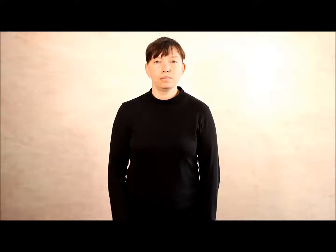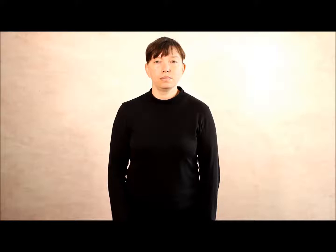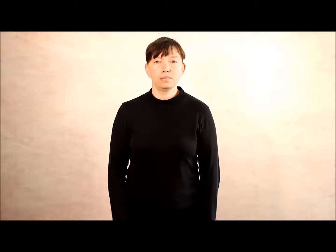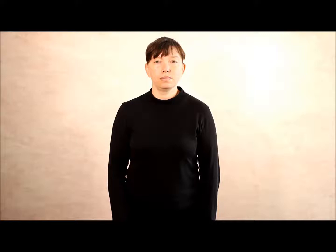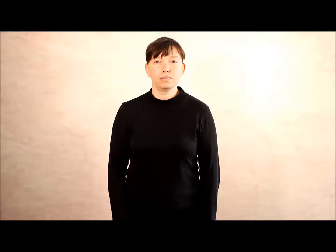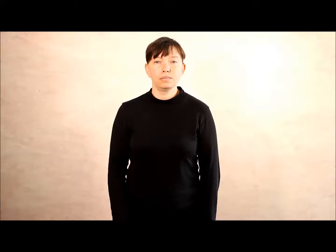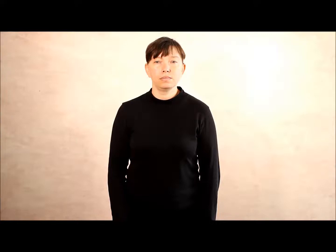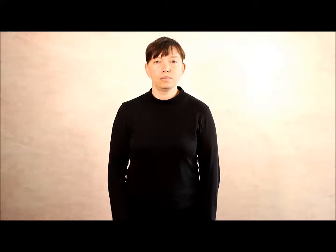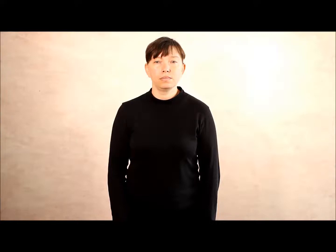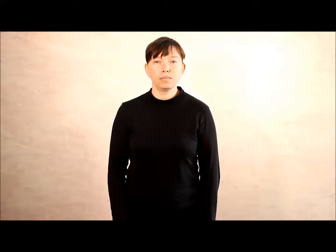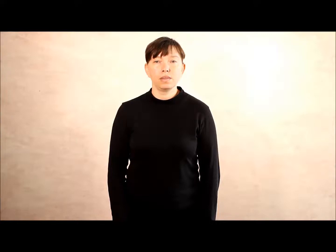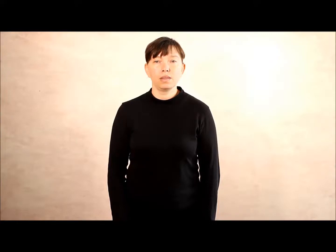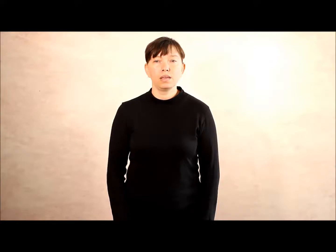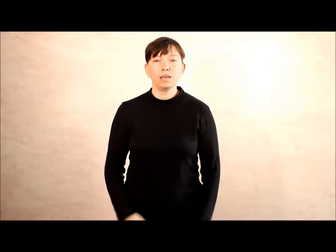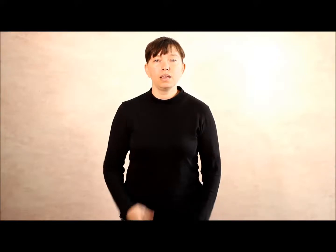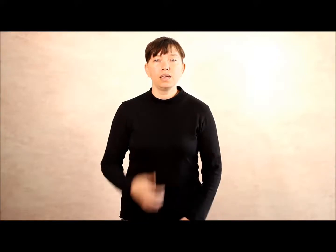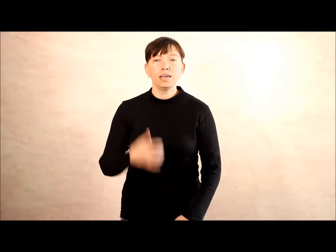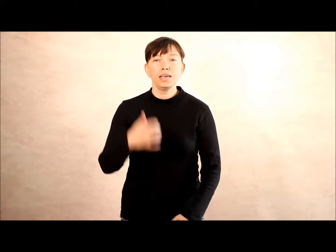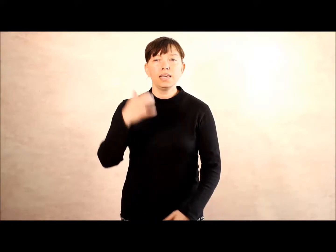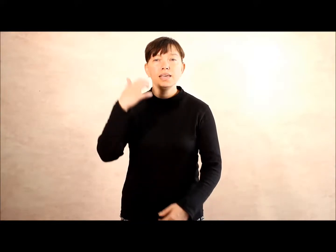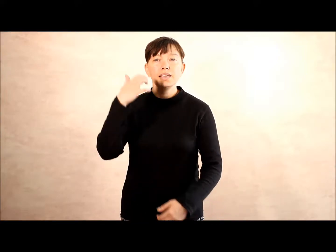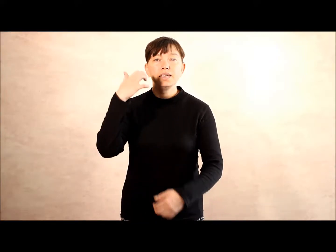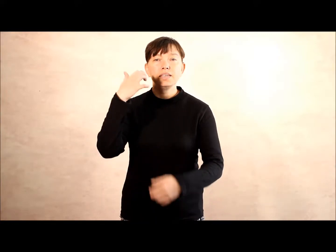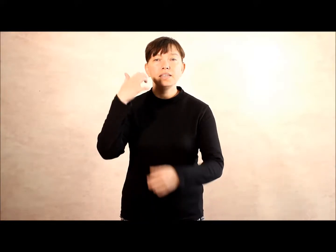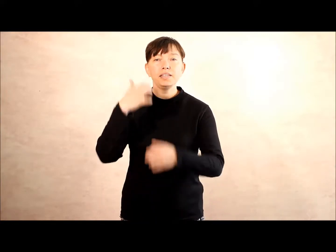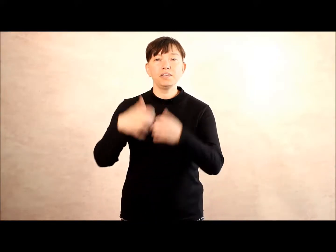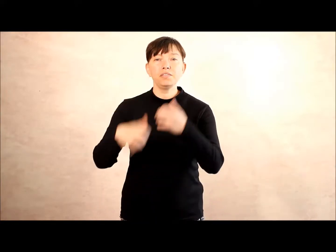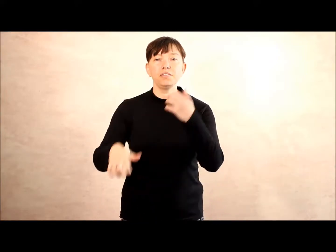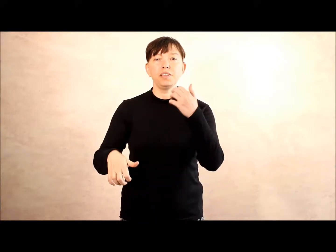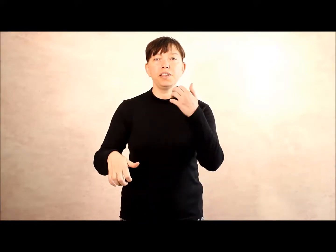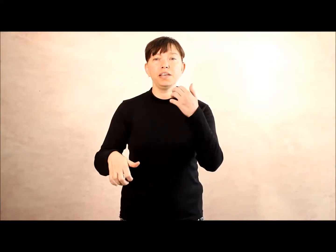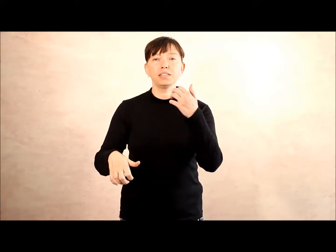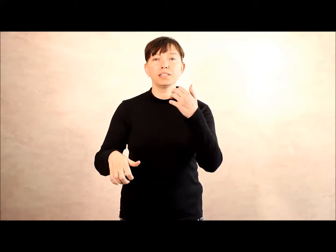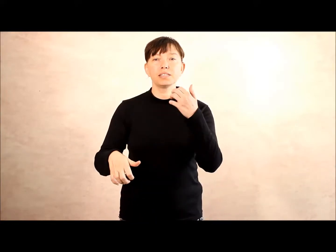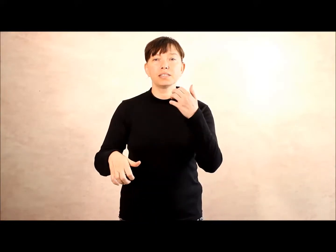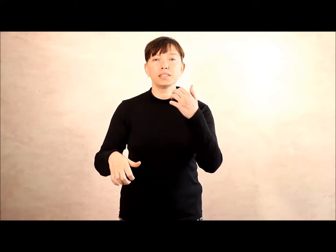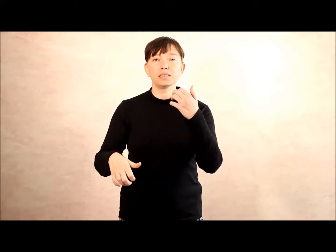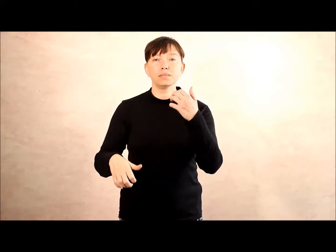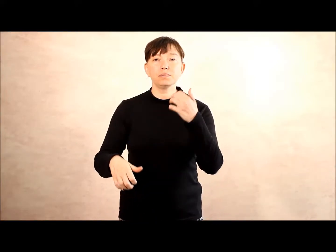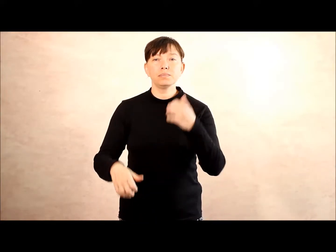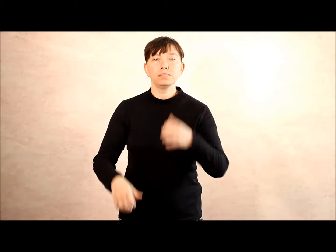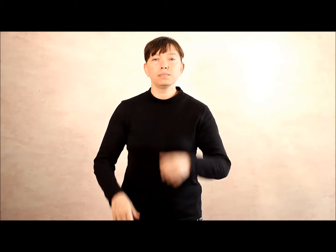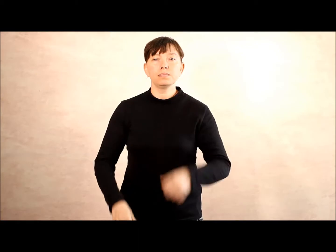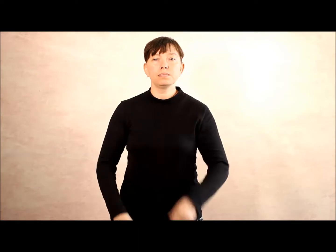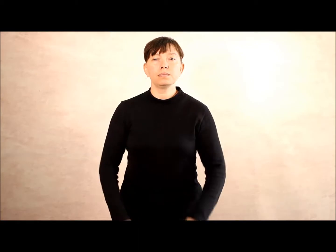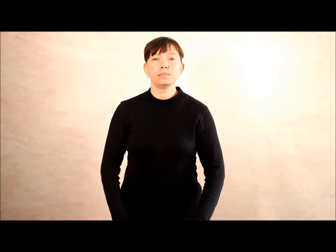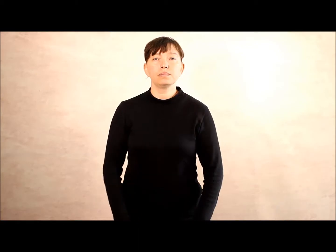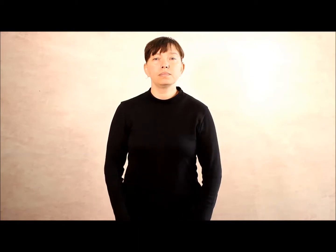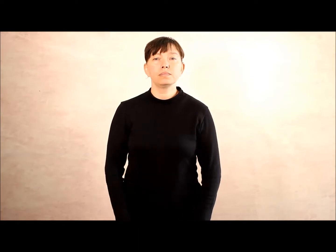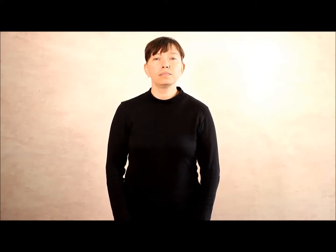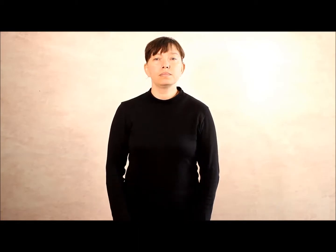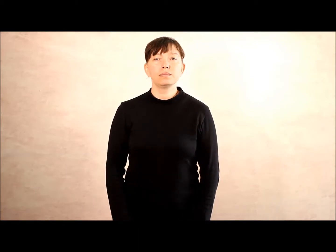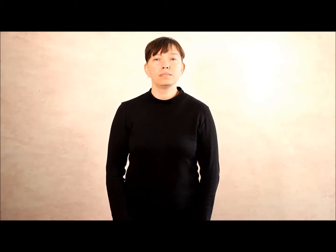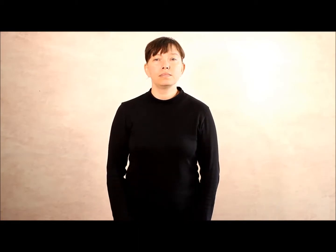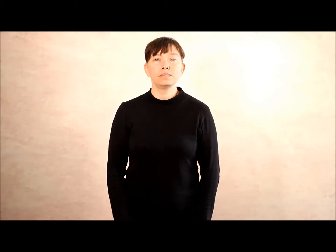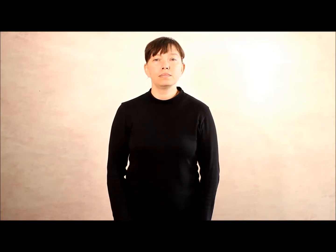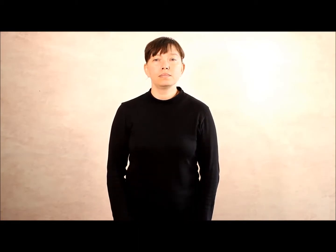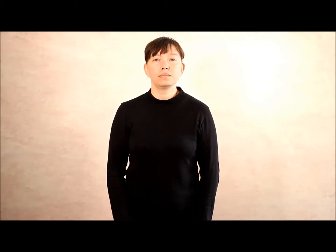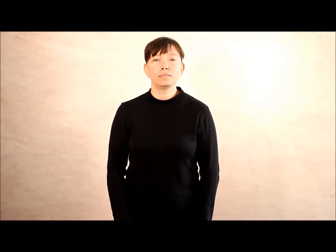Indiferență